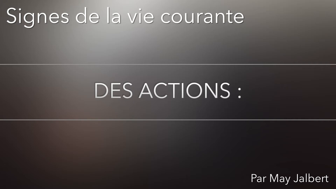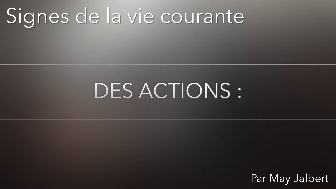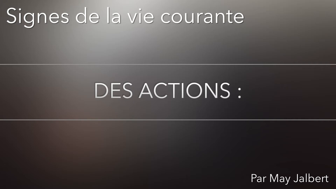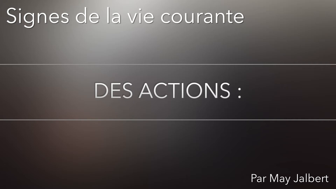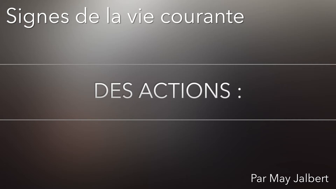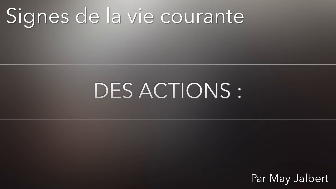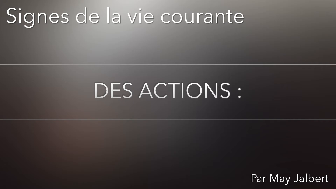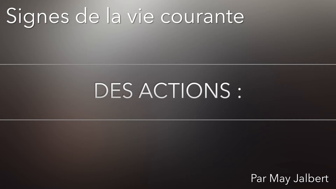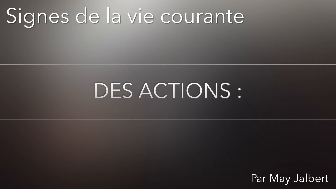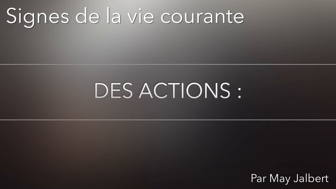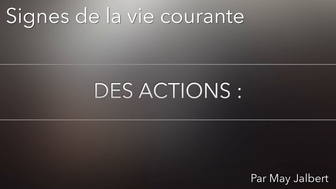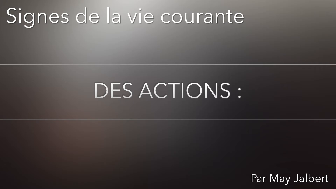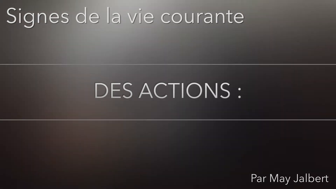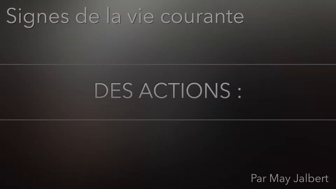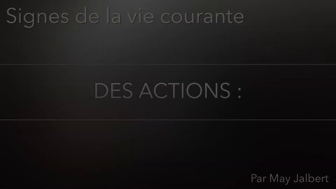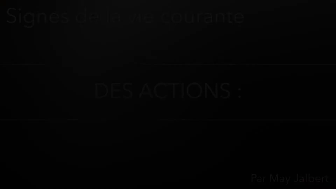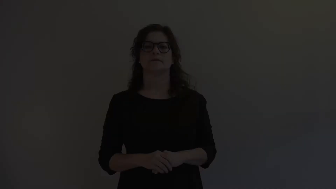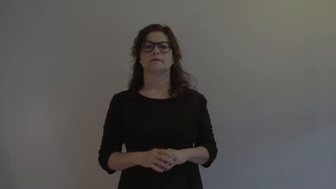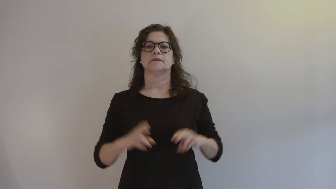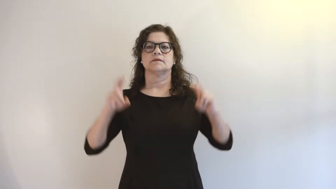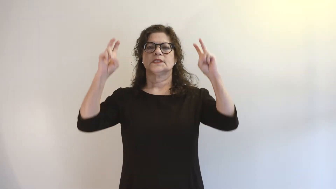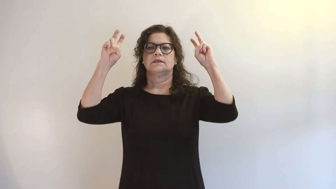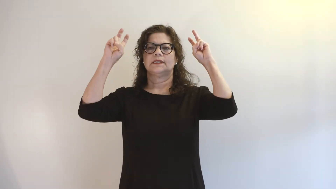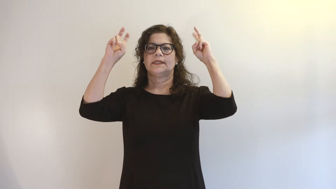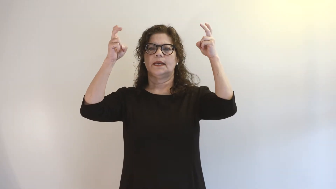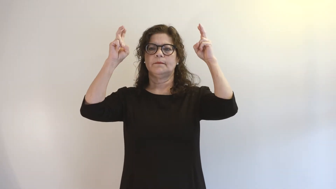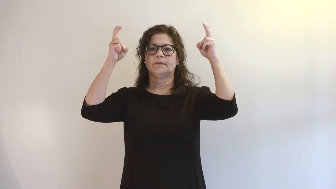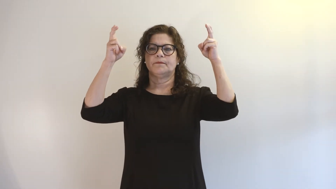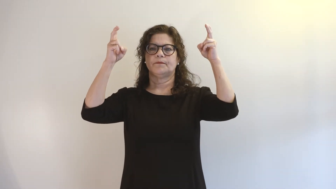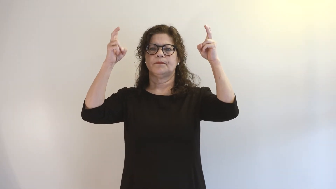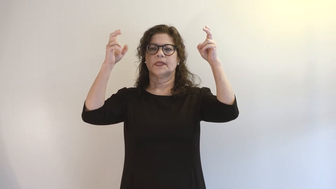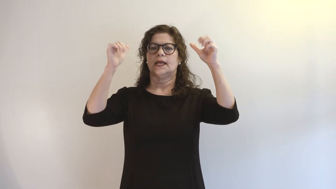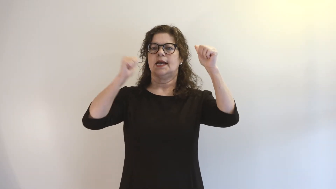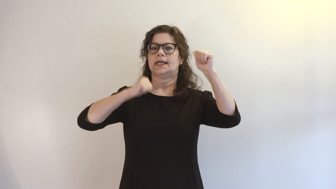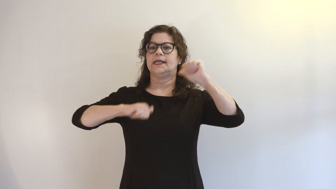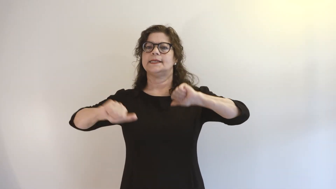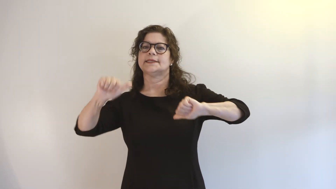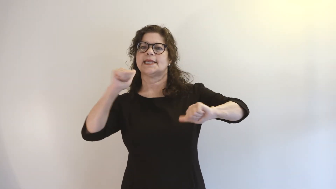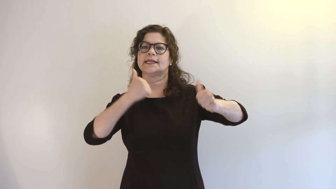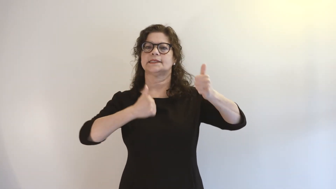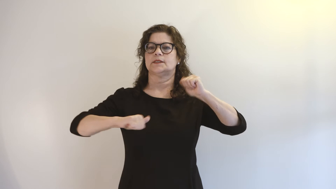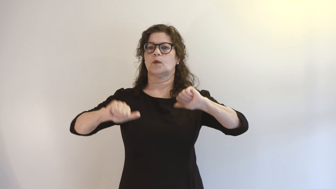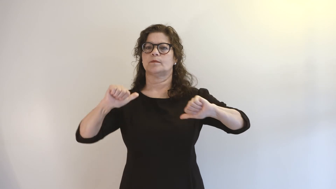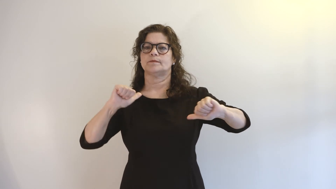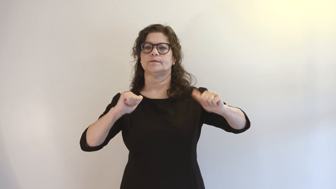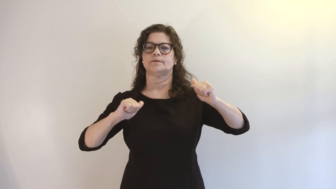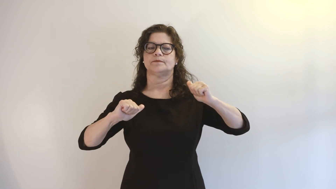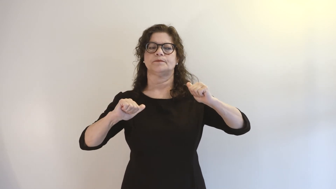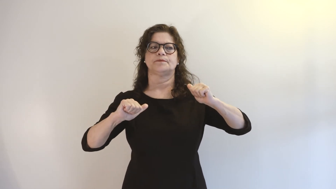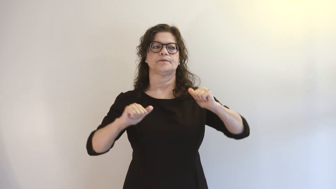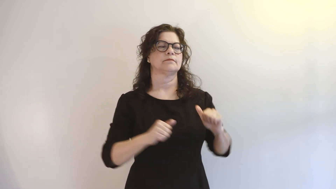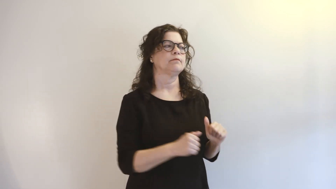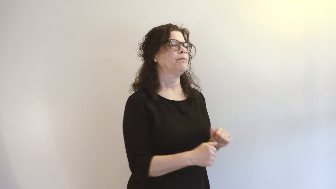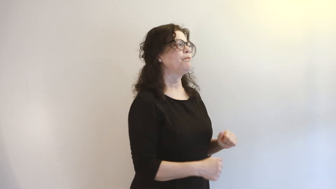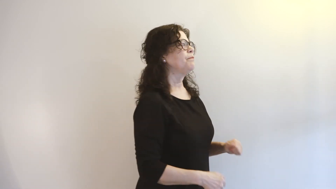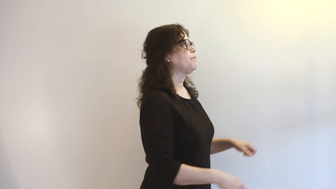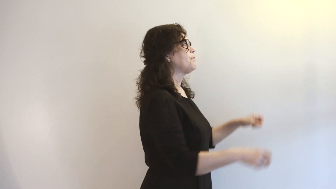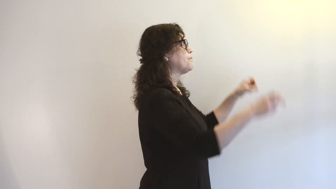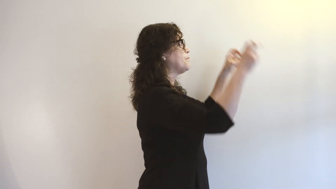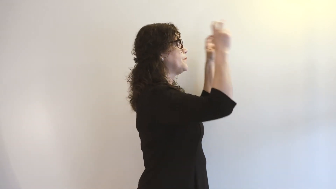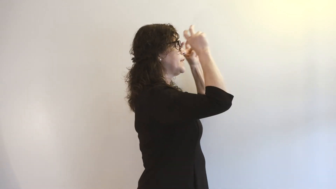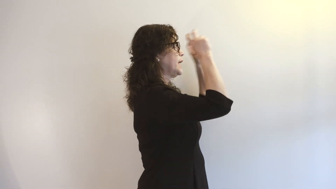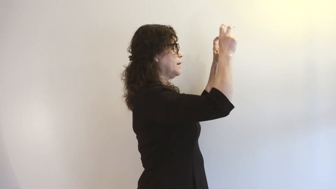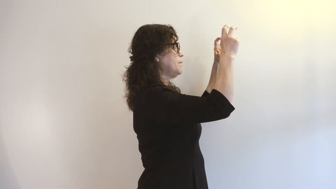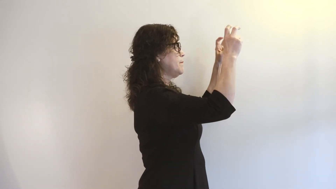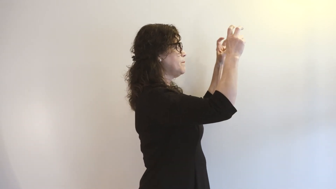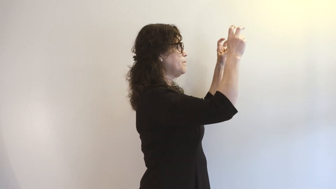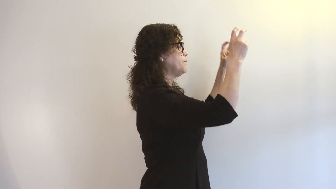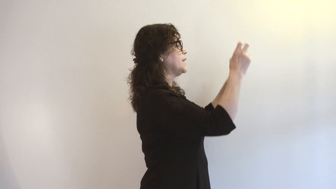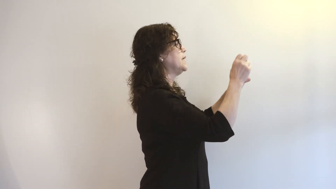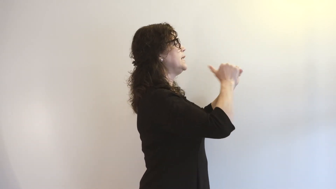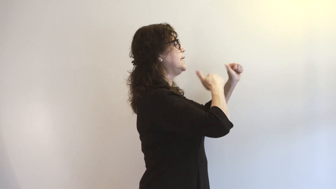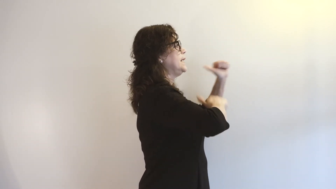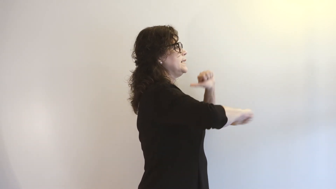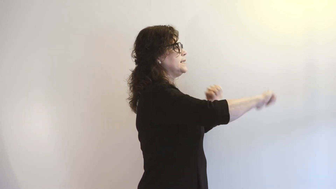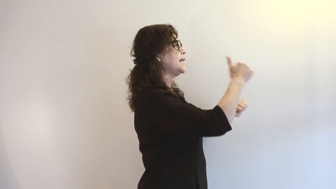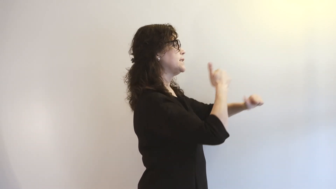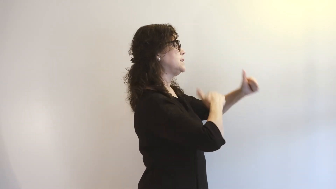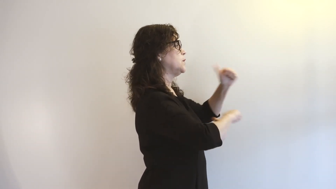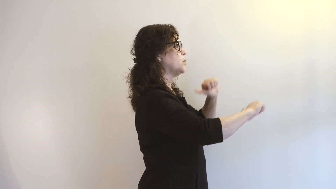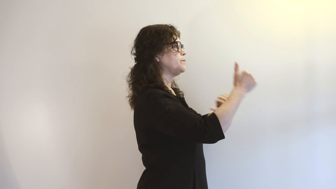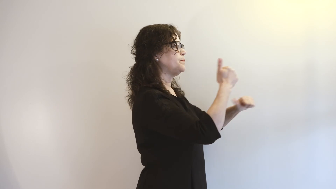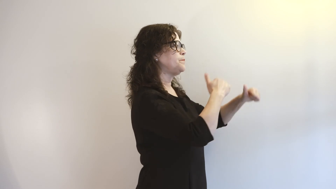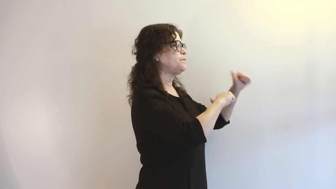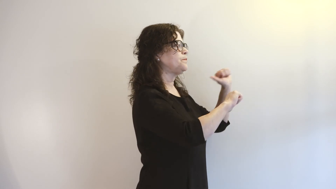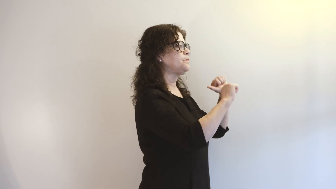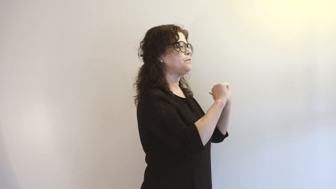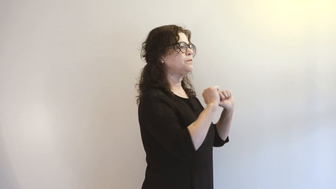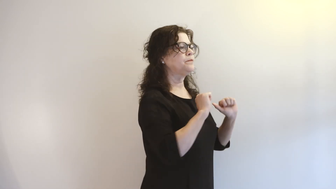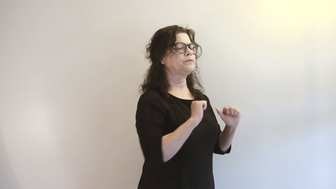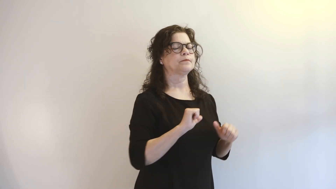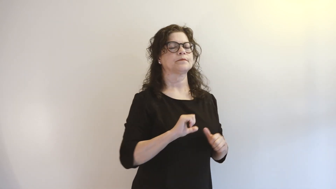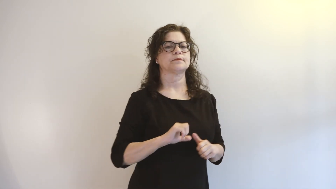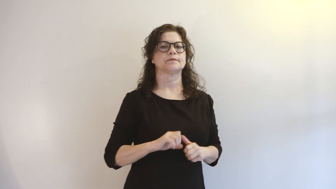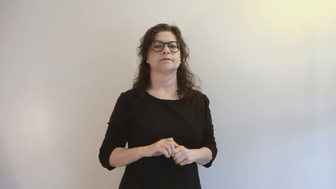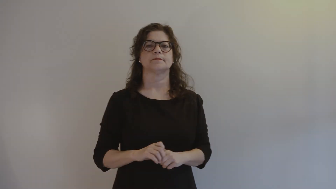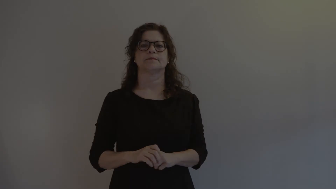Des actions